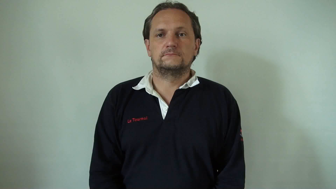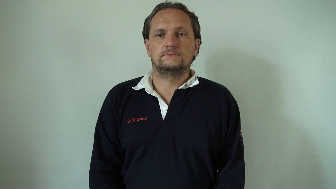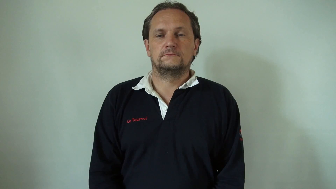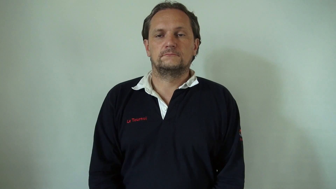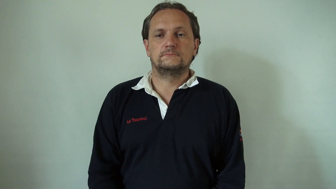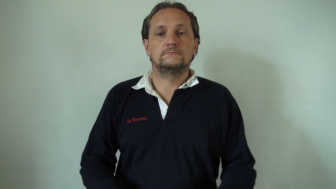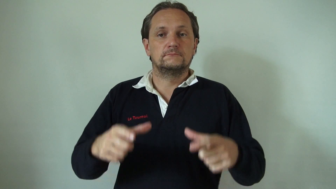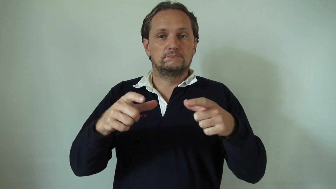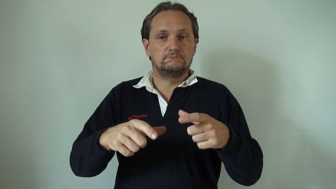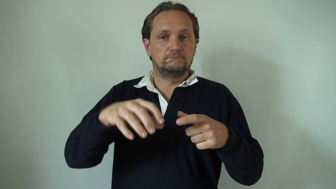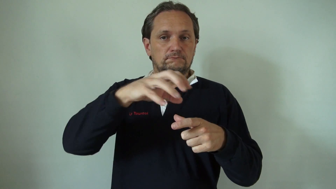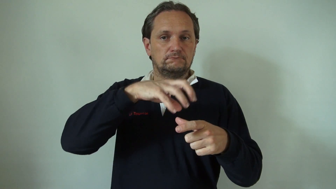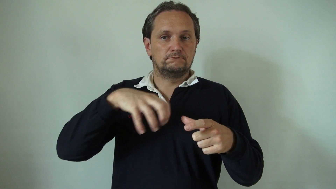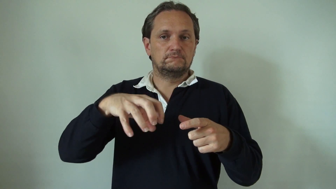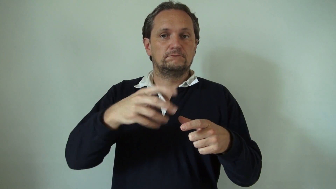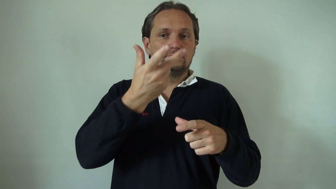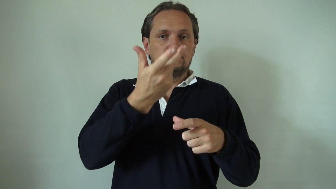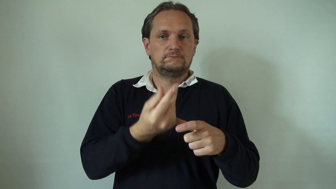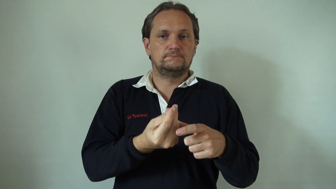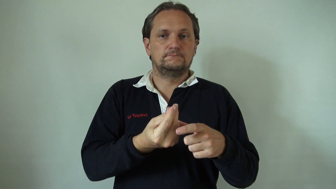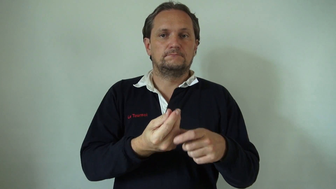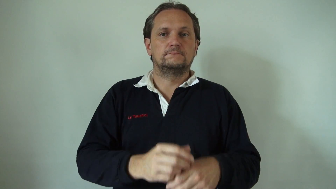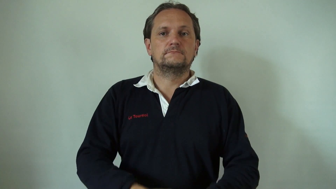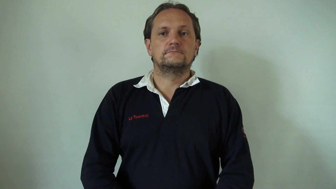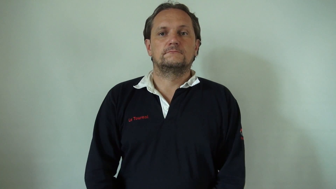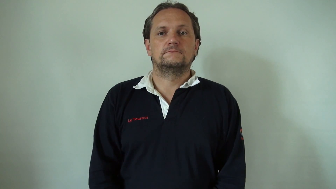Encodage